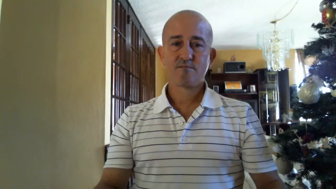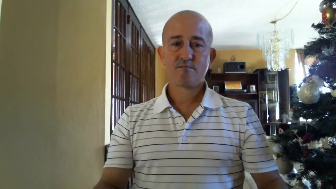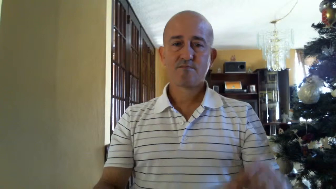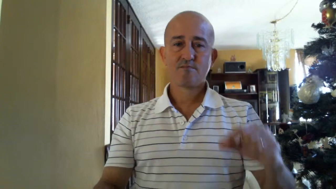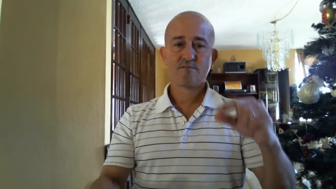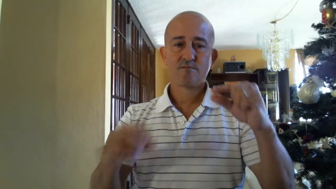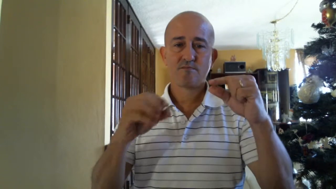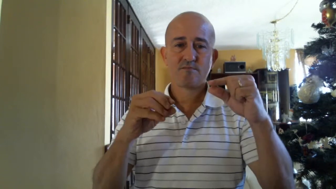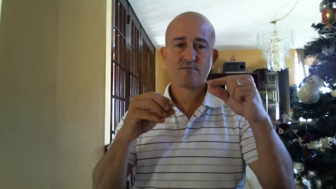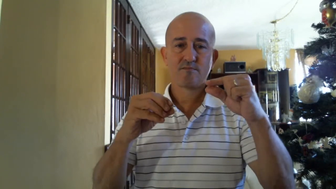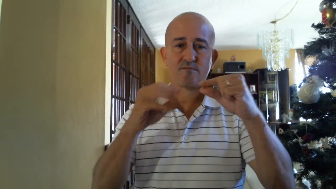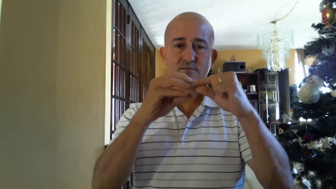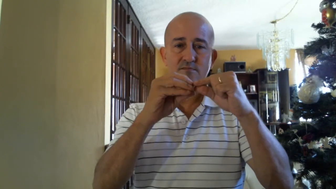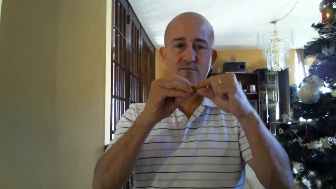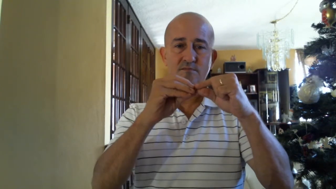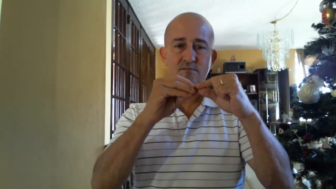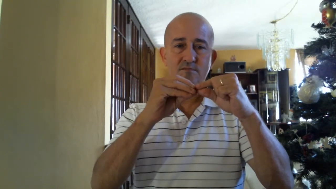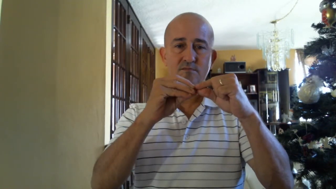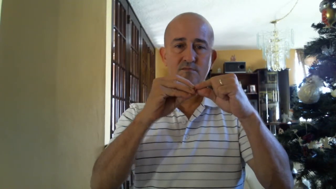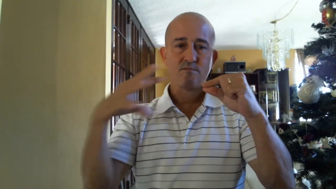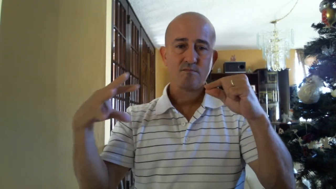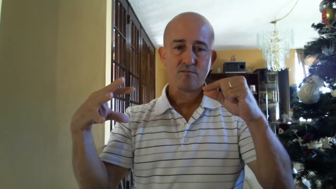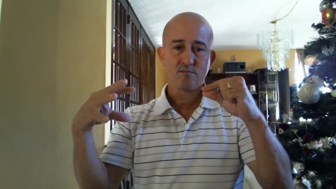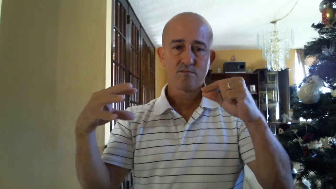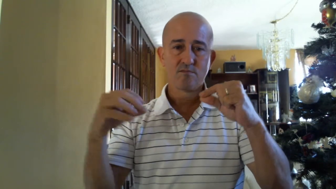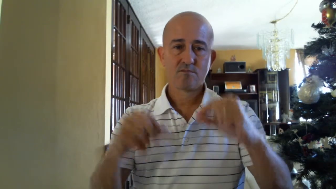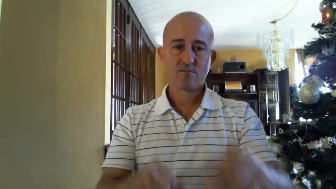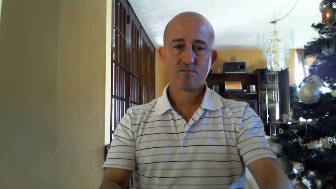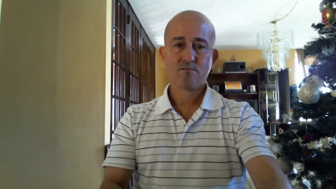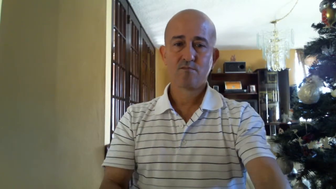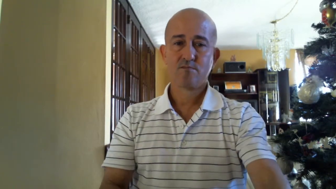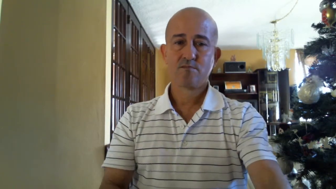calamar